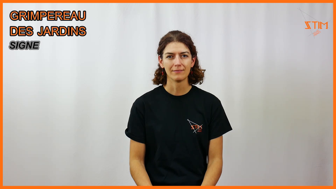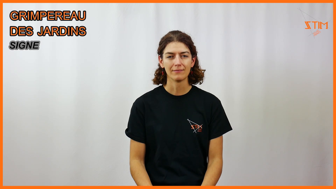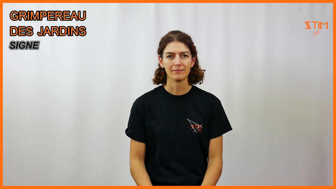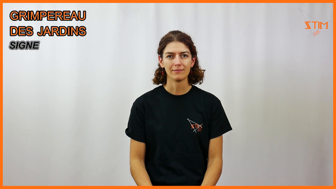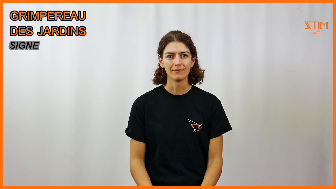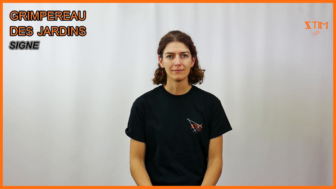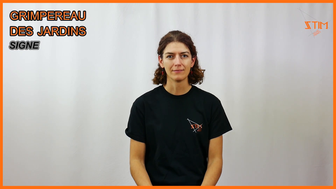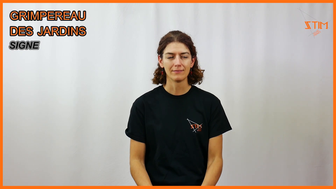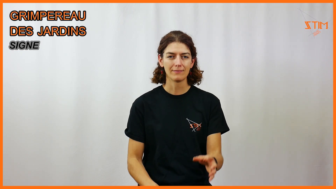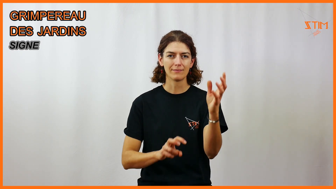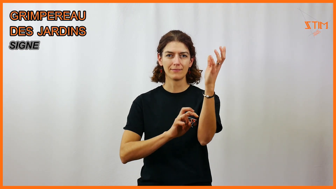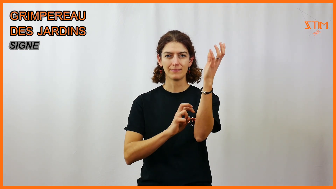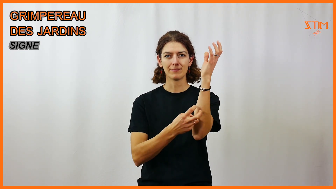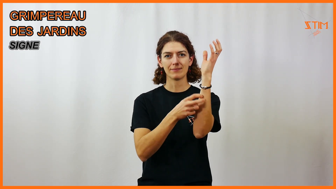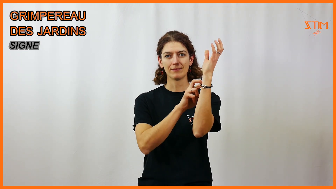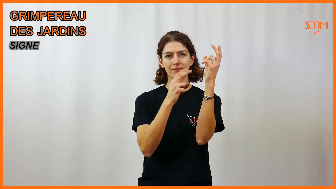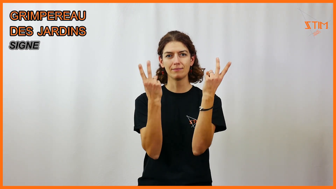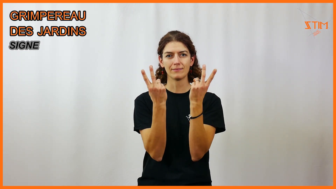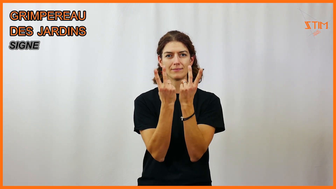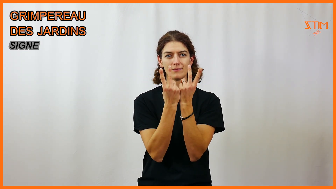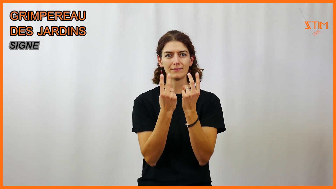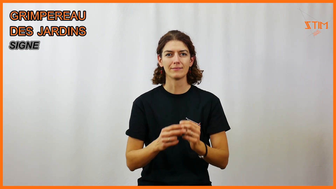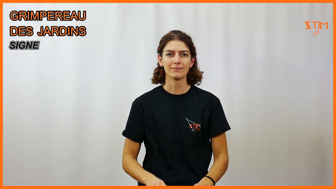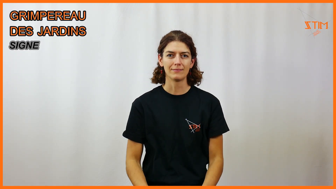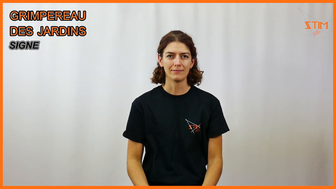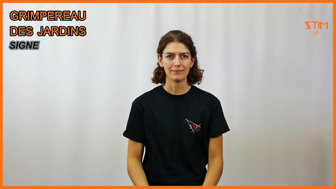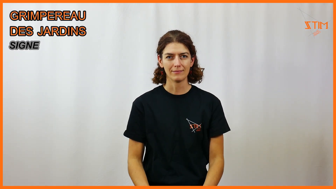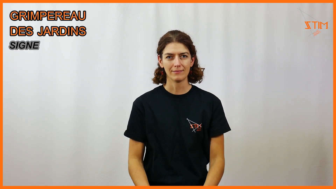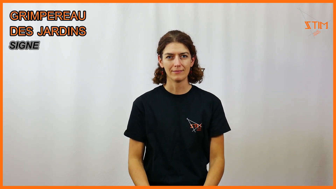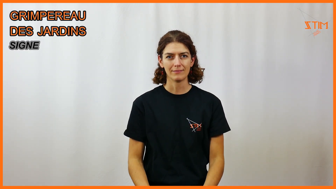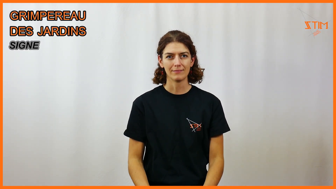Grimpereau des jardins